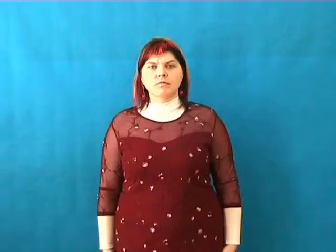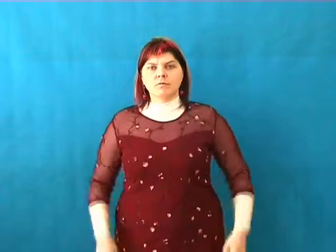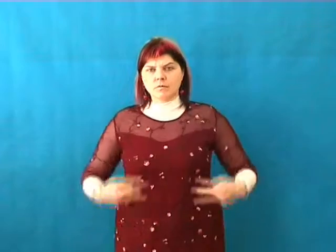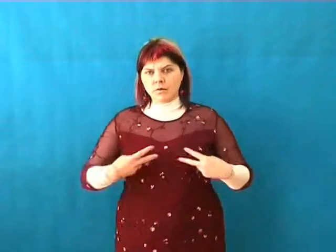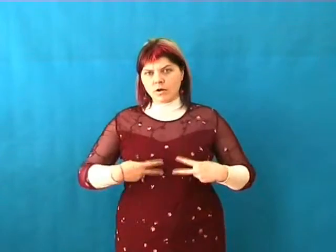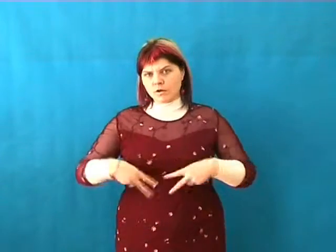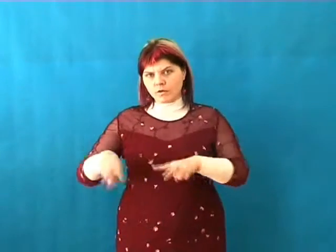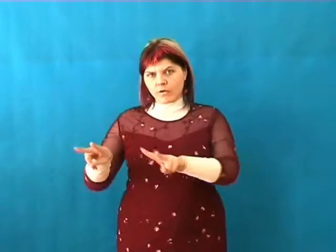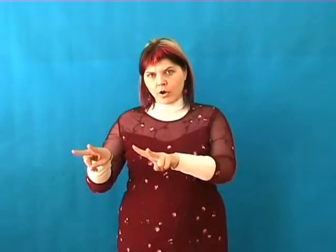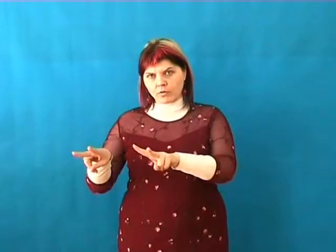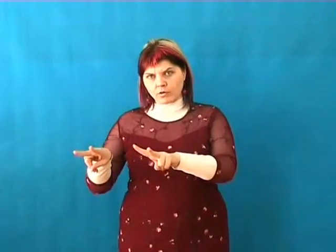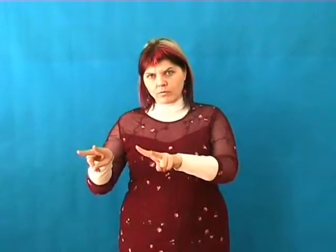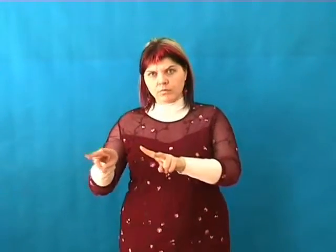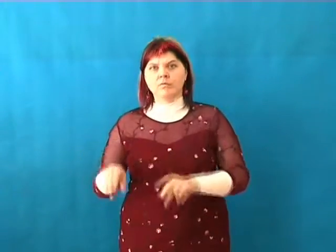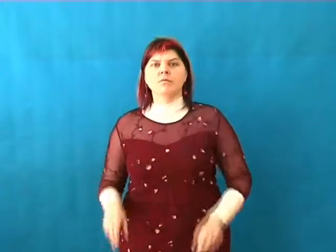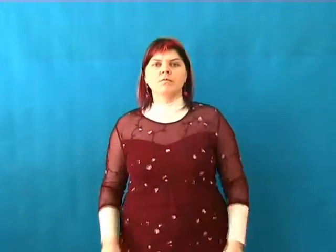zwrot